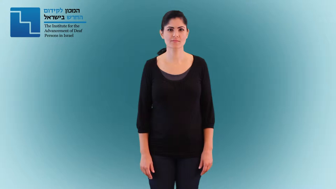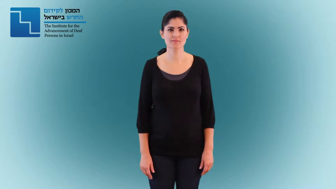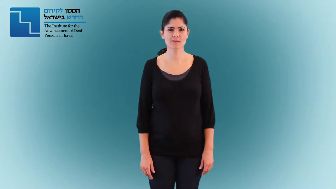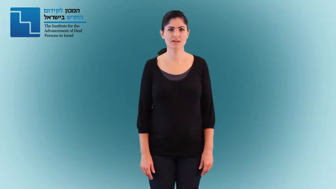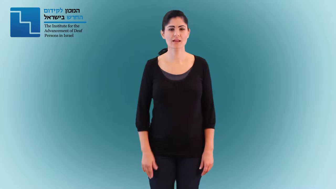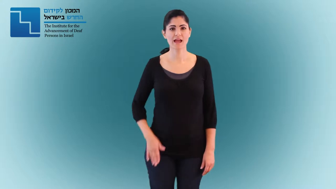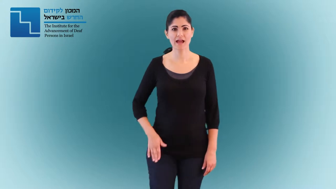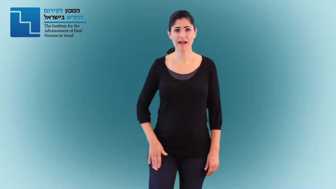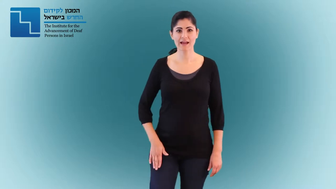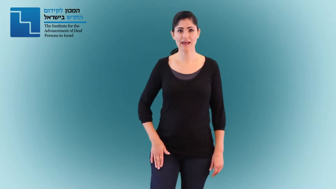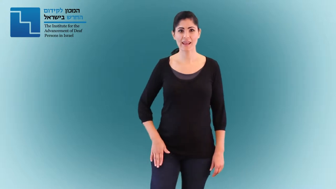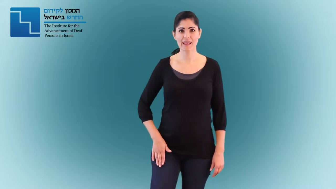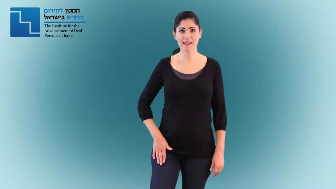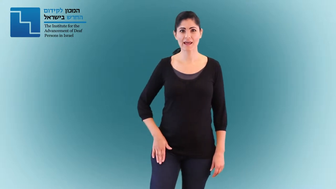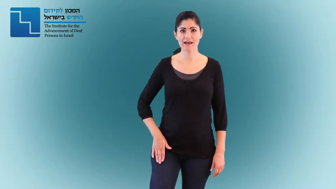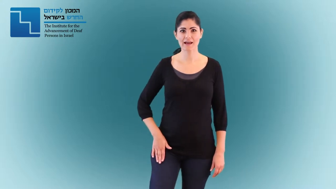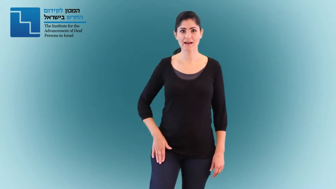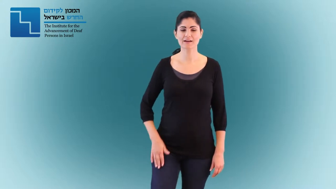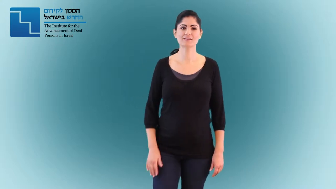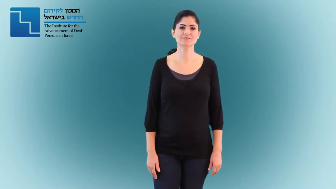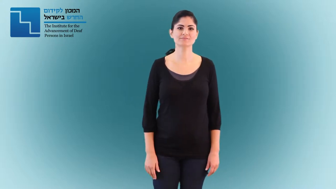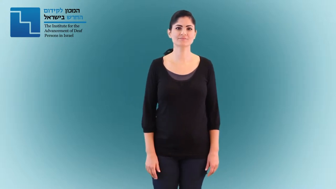רגל